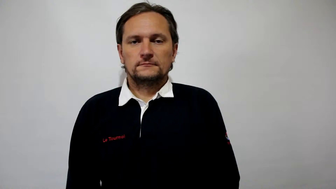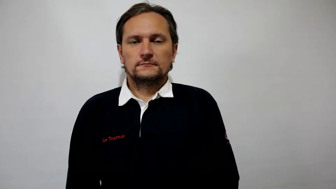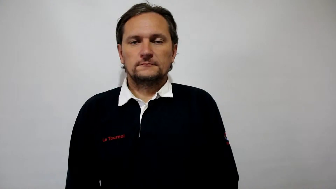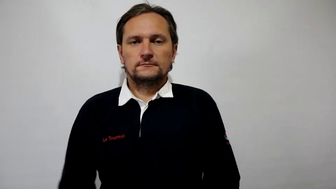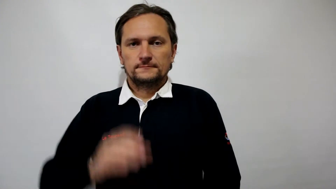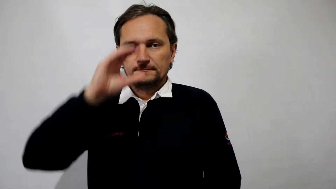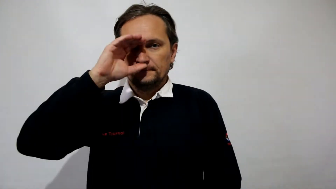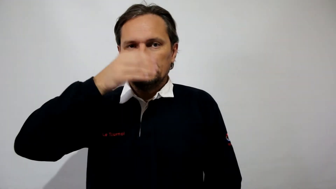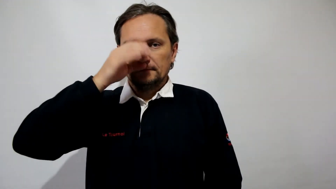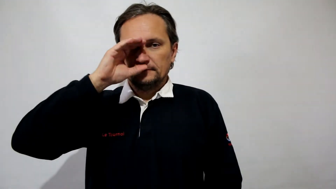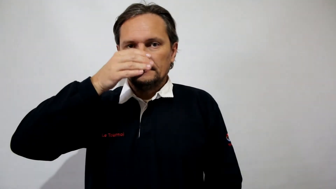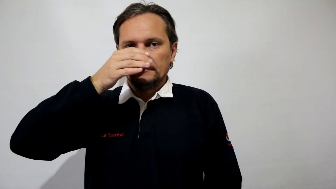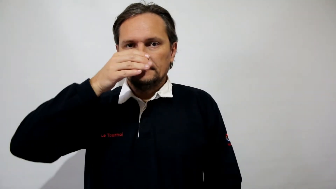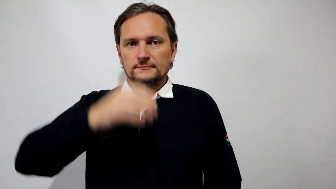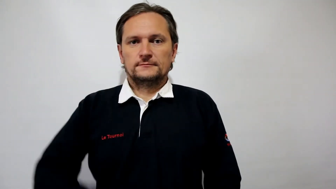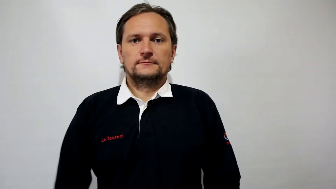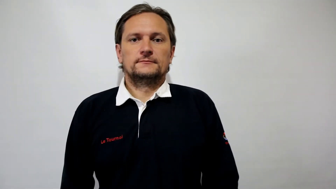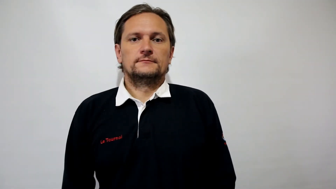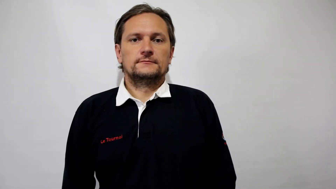Bulgarie